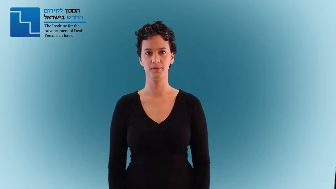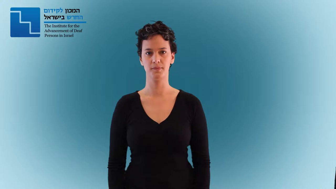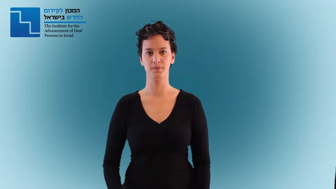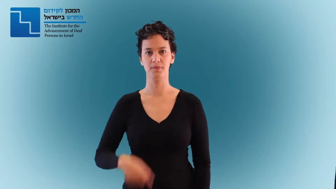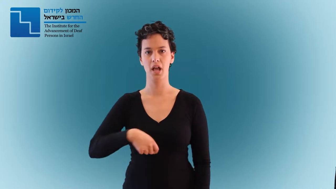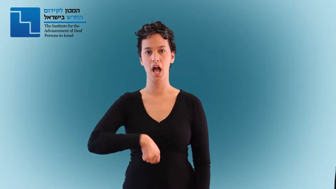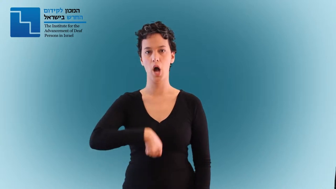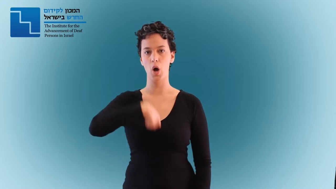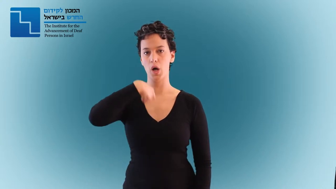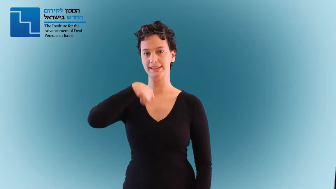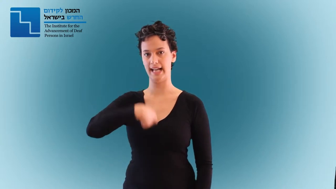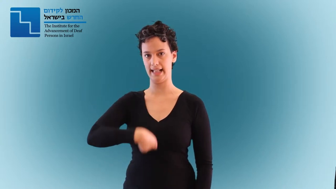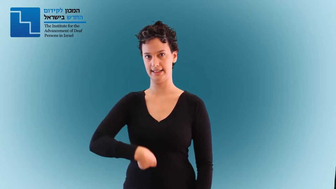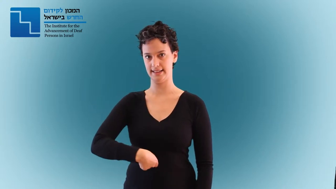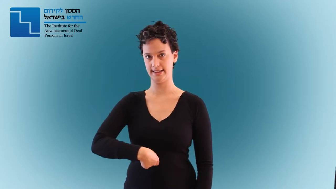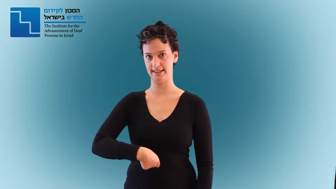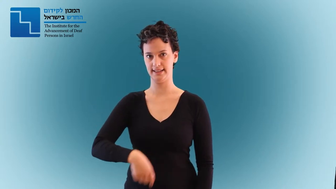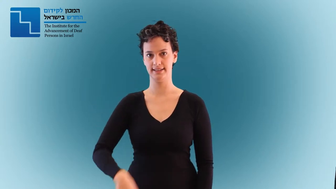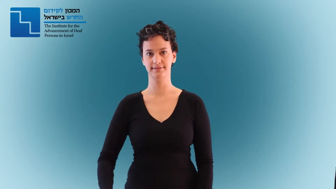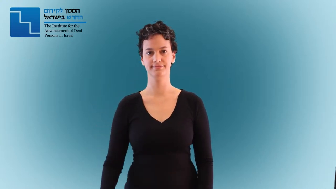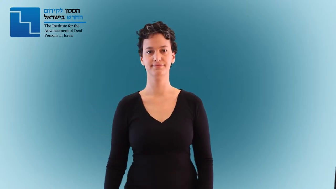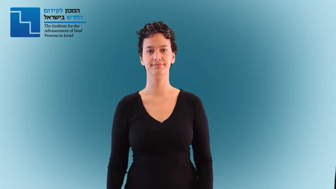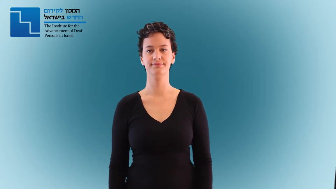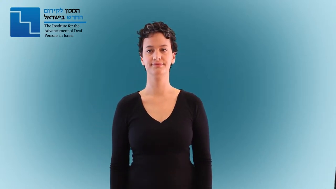רוכסן